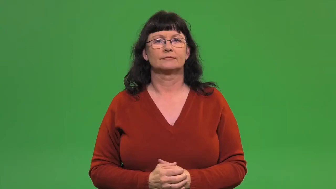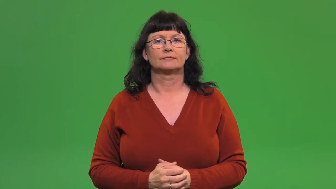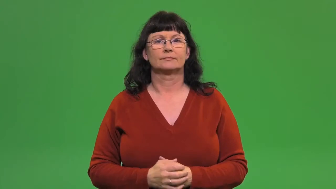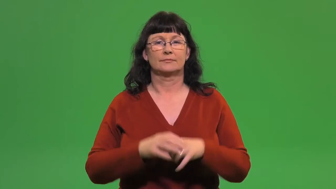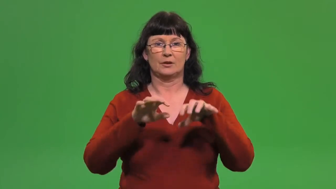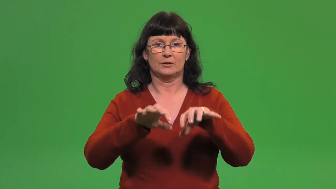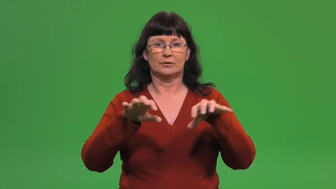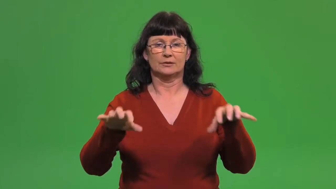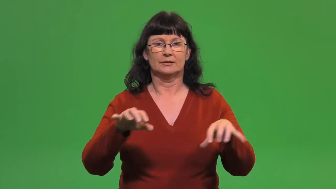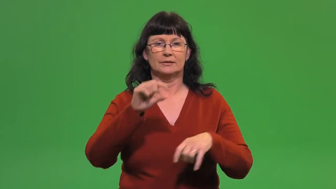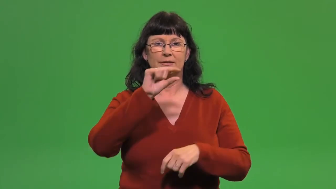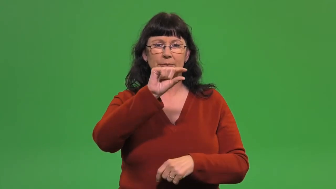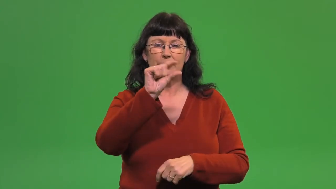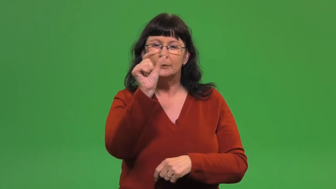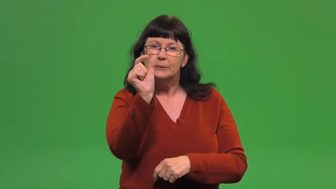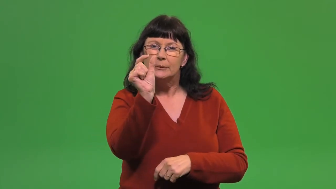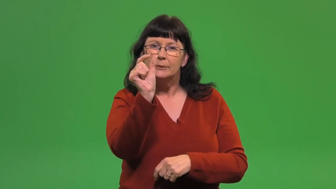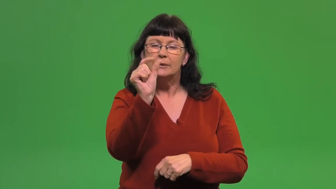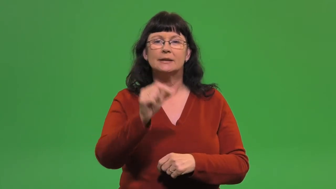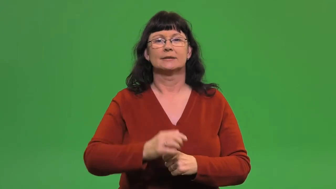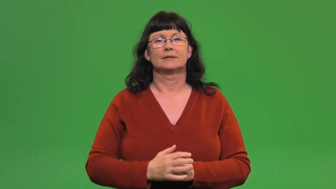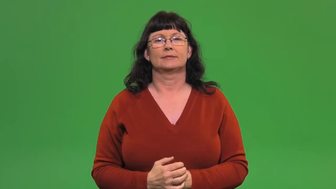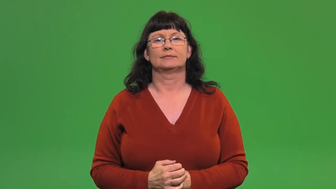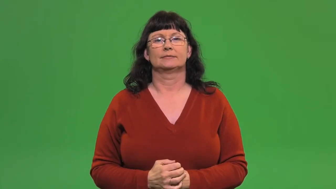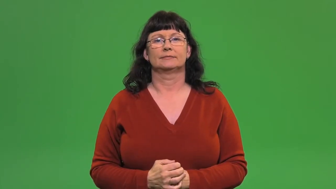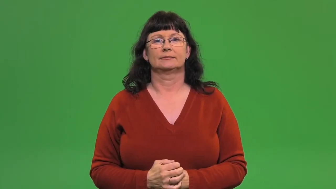Stykki